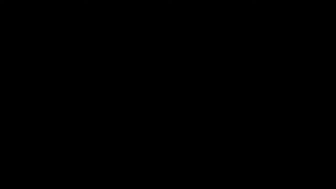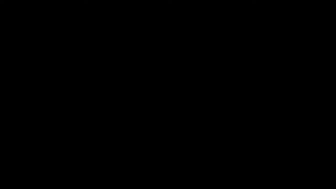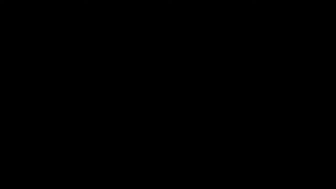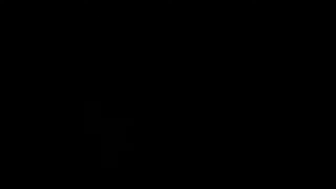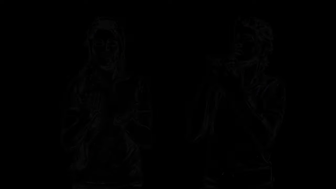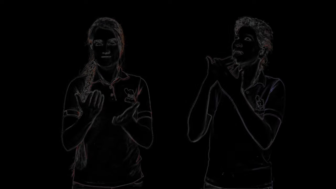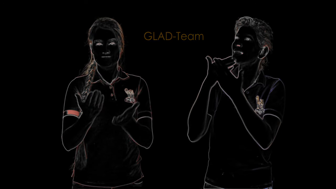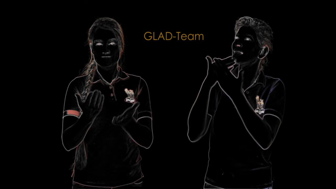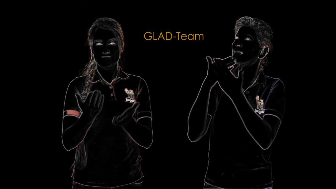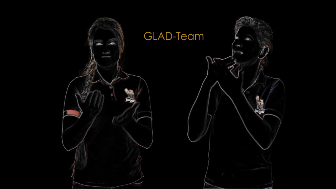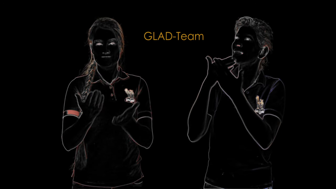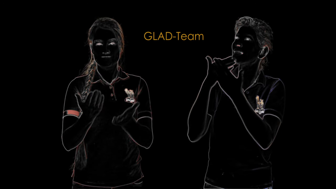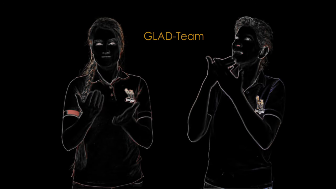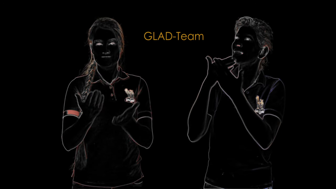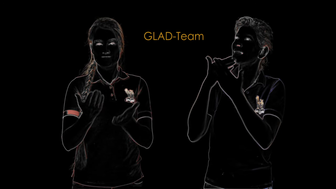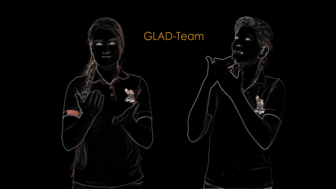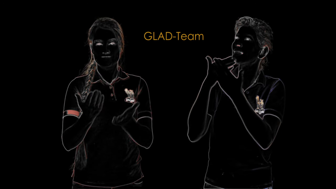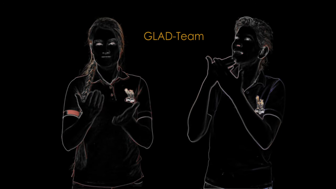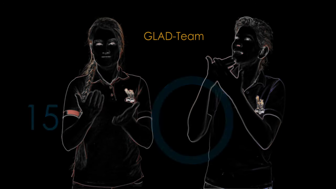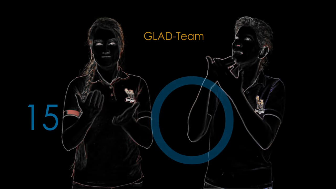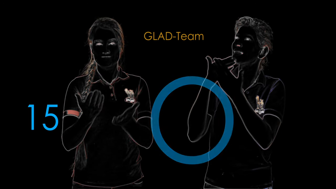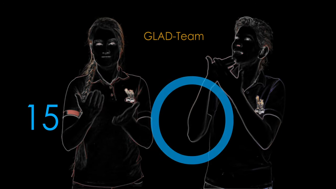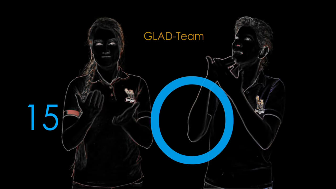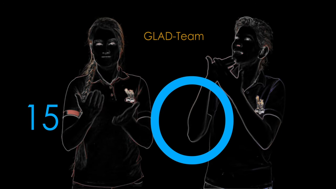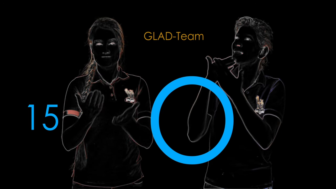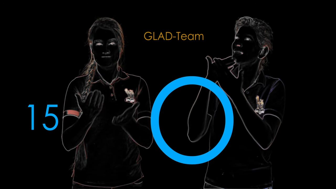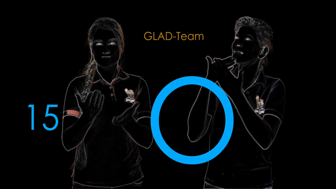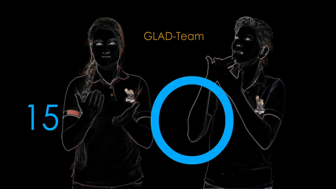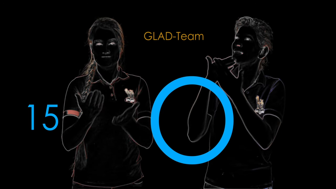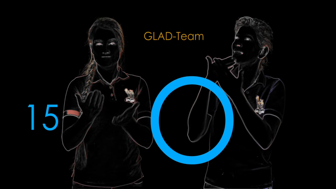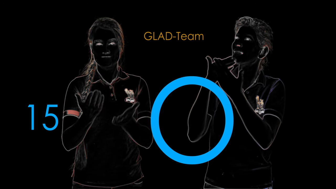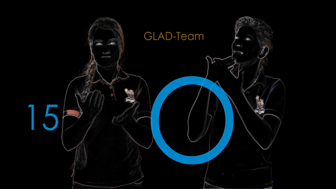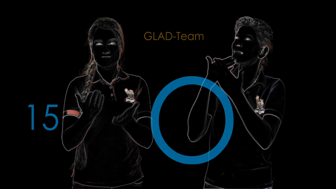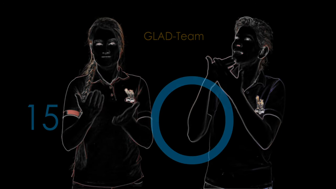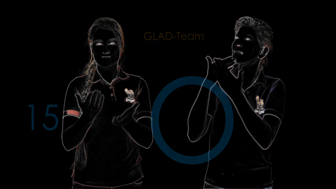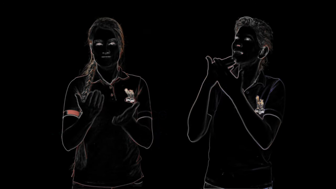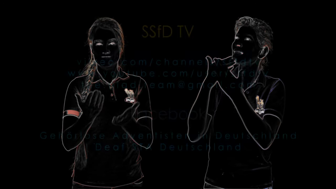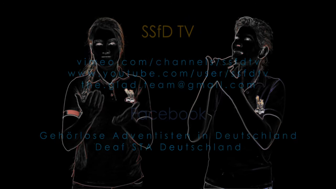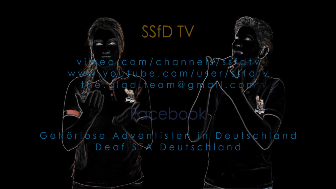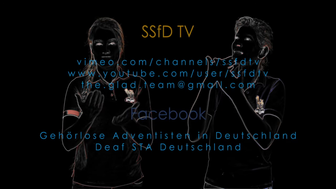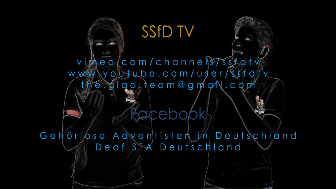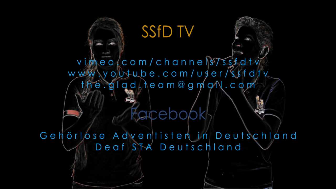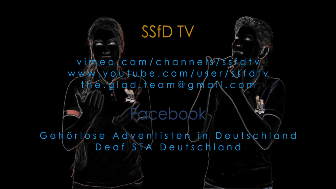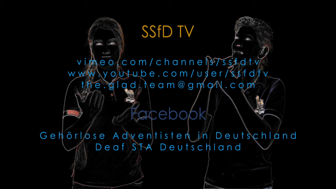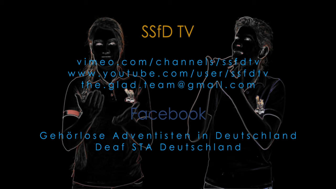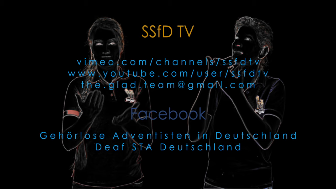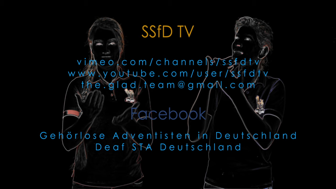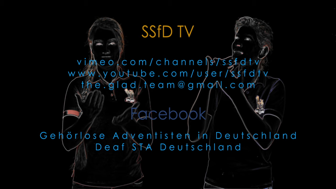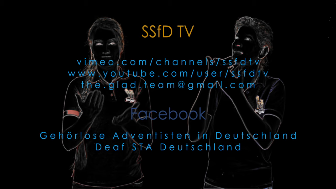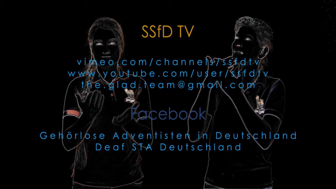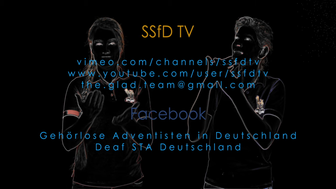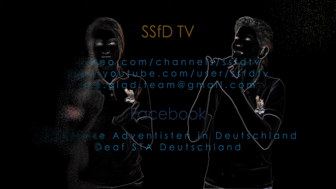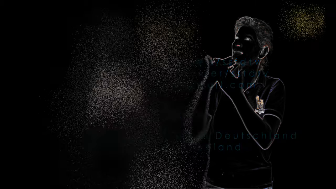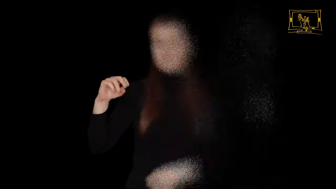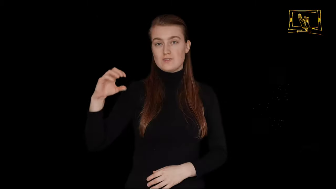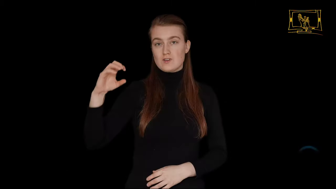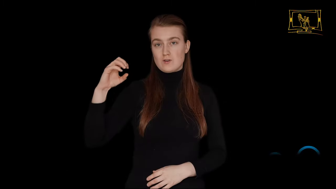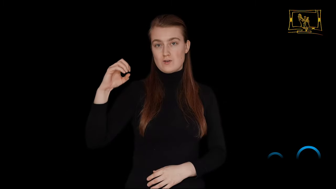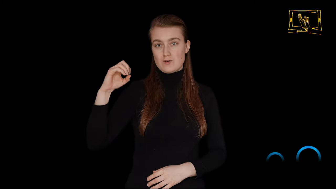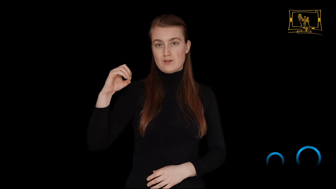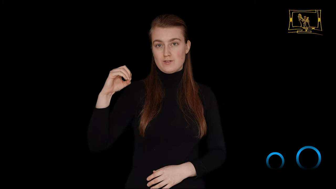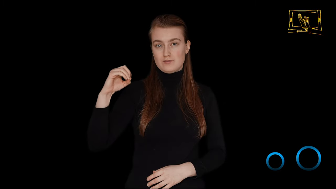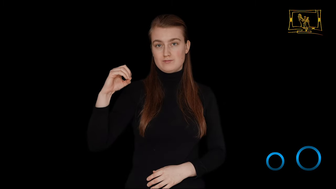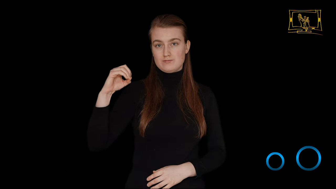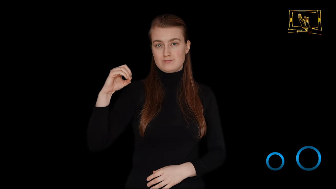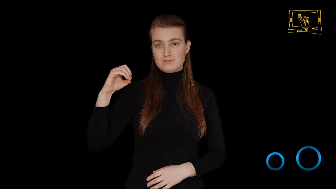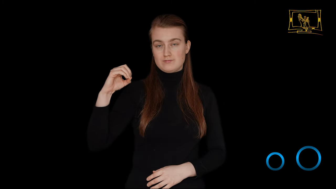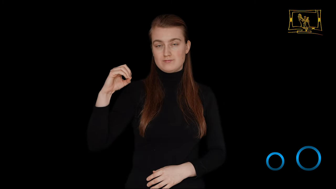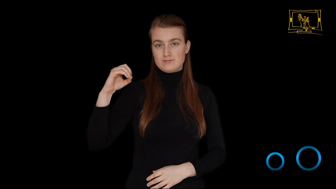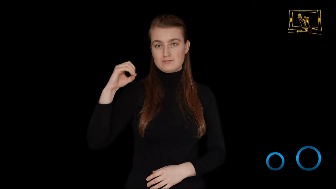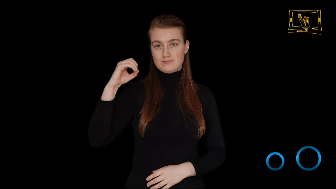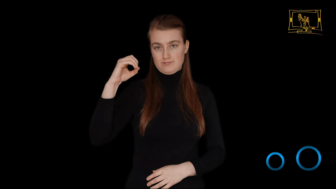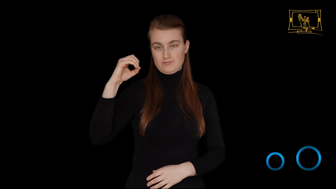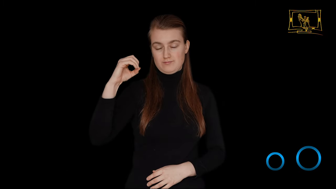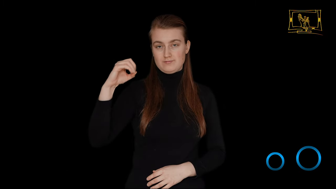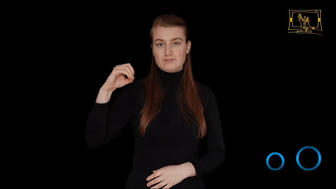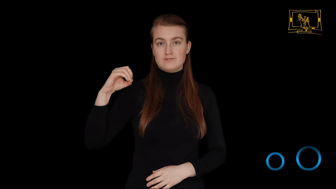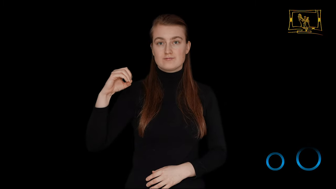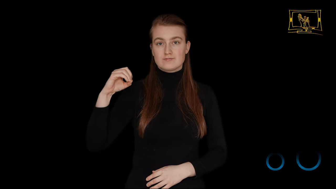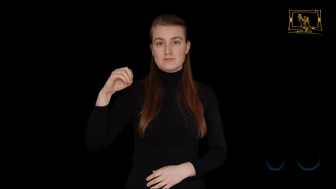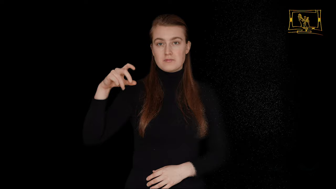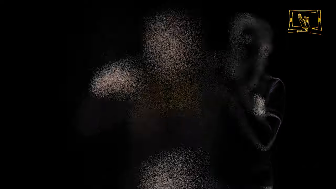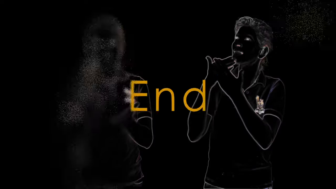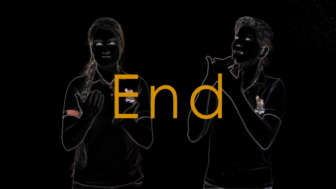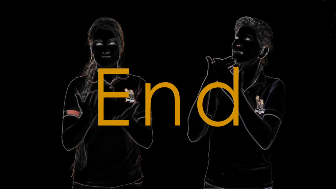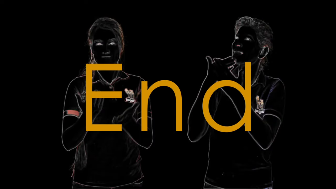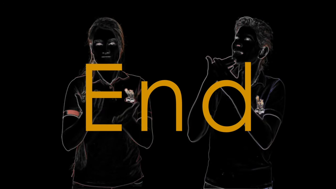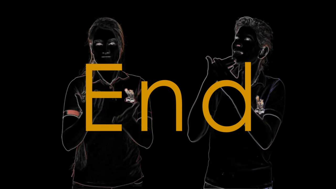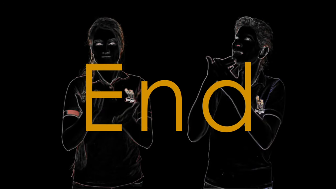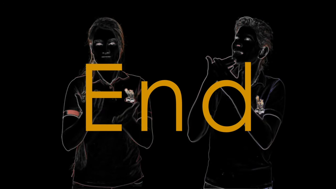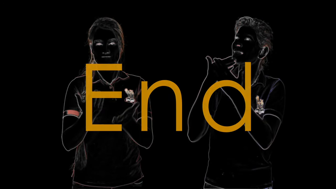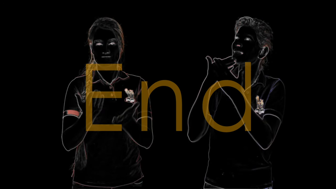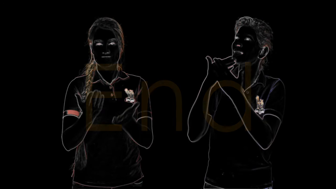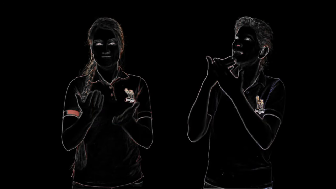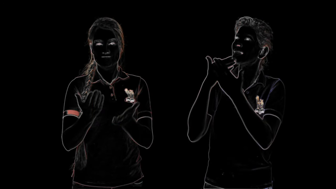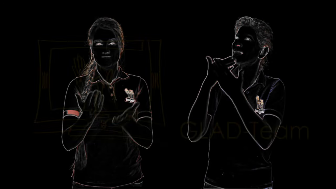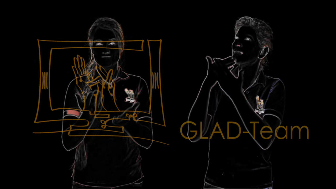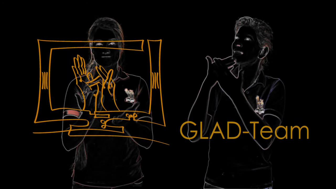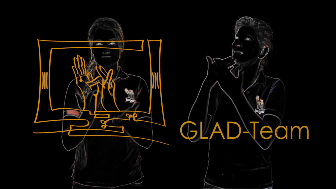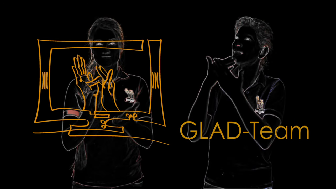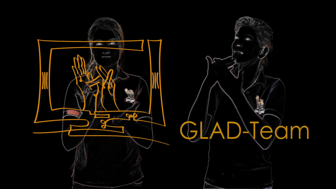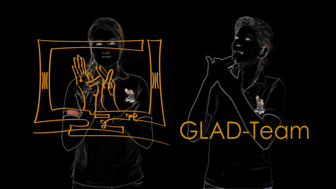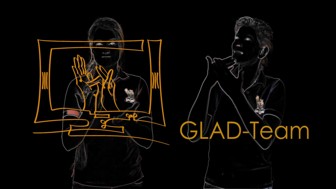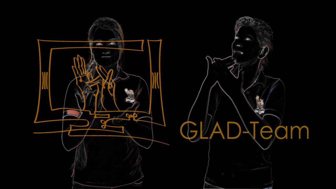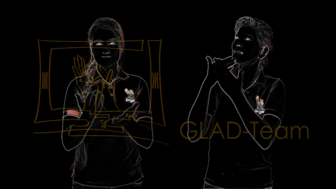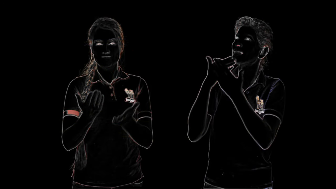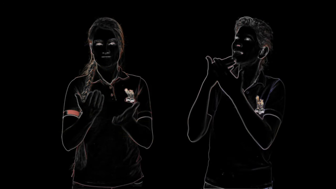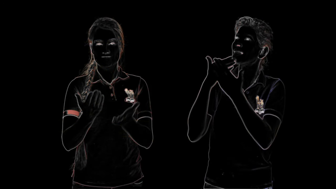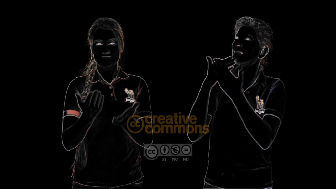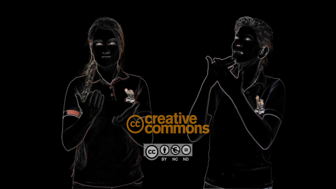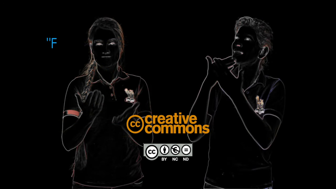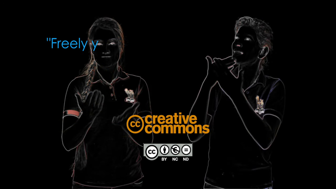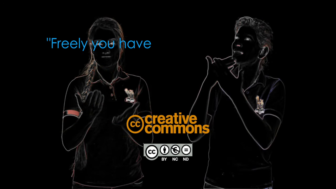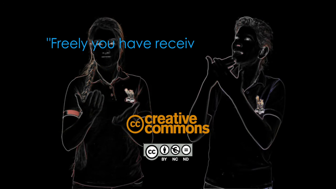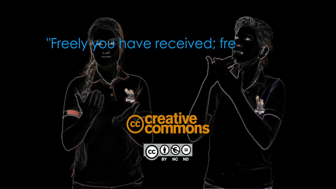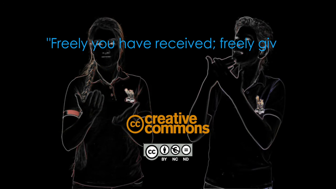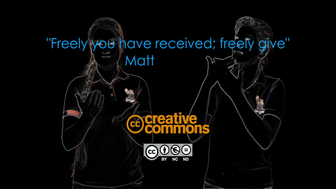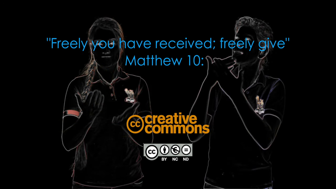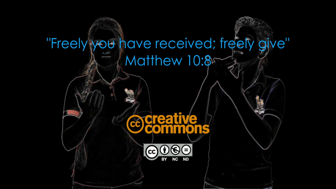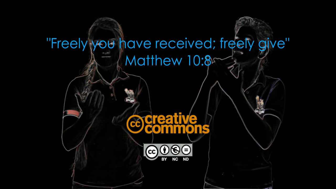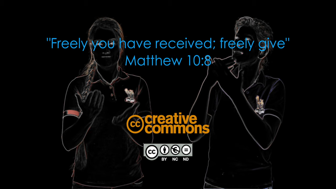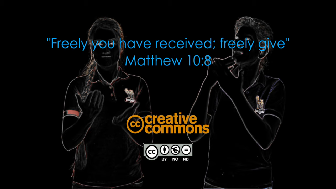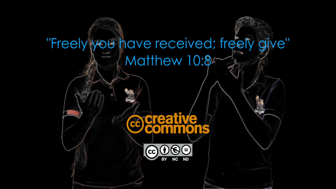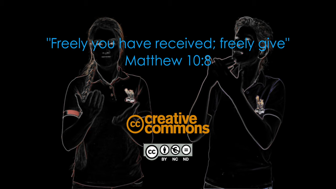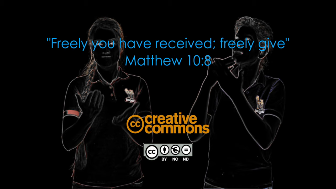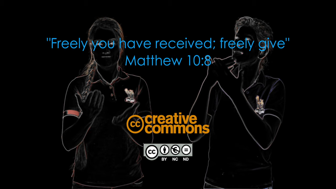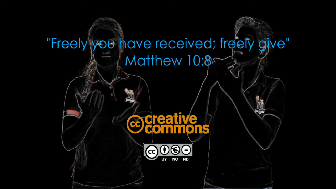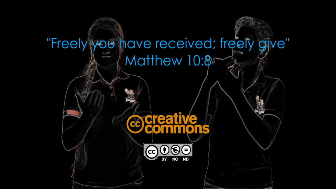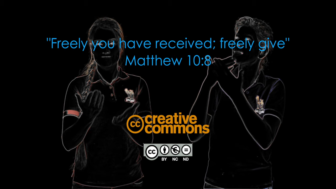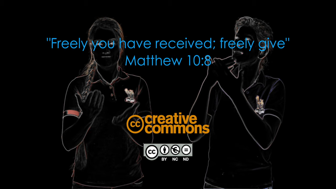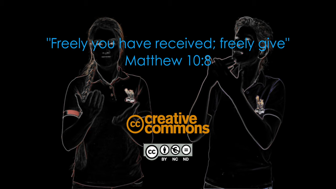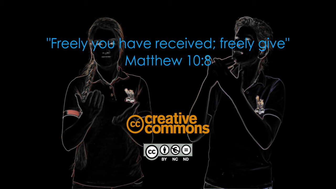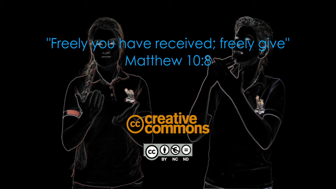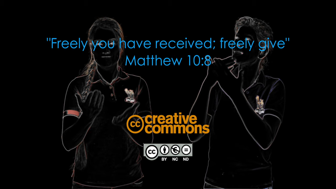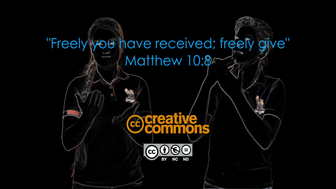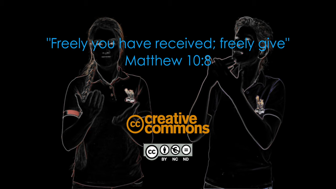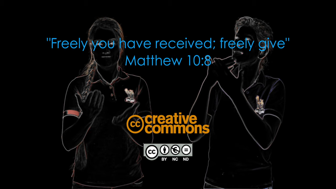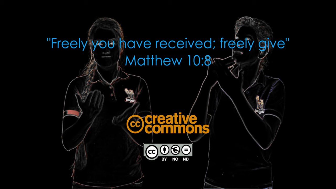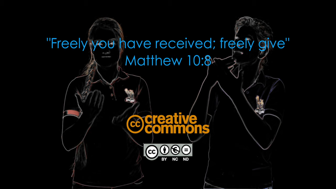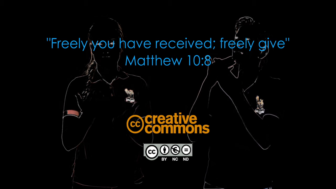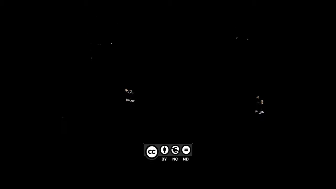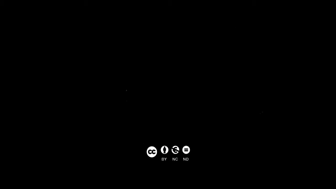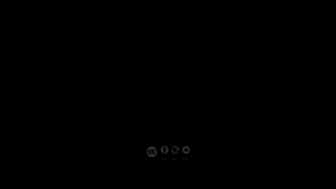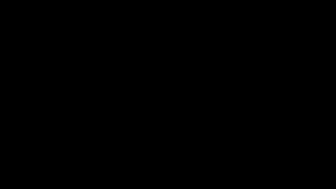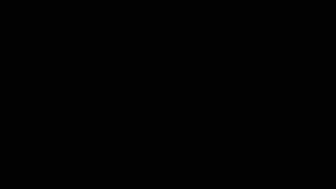O